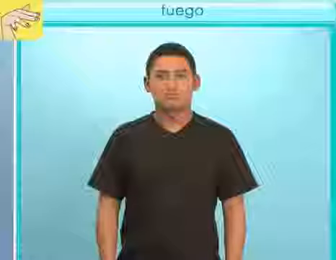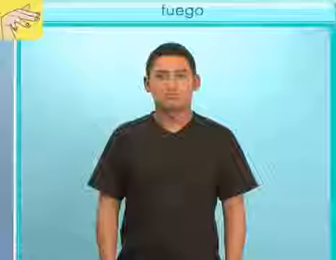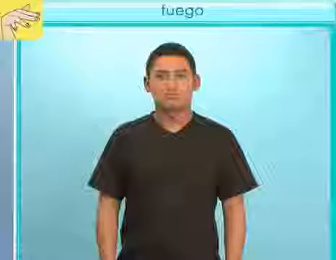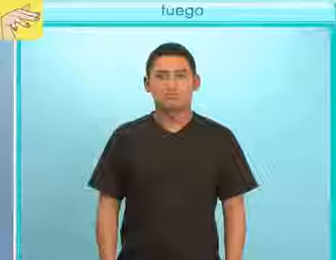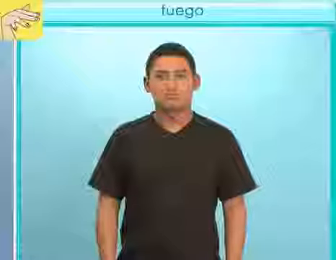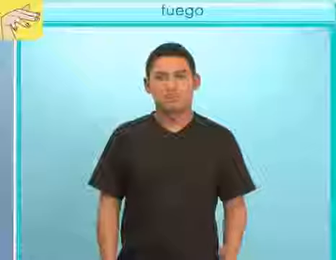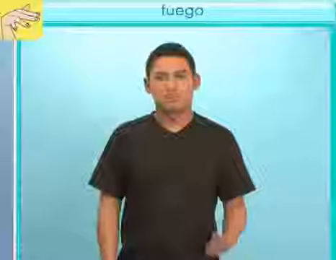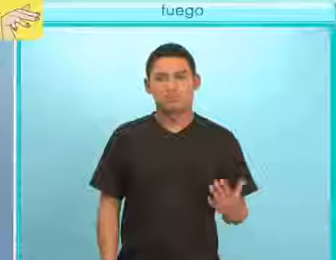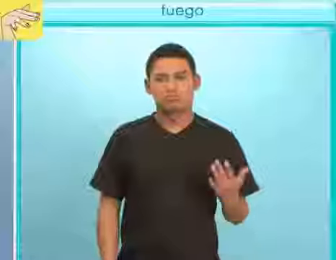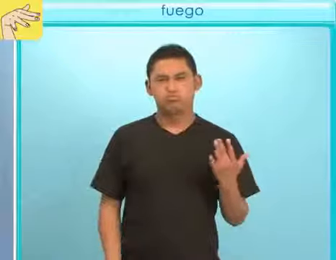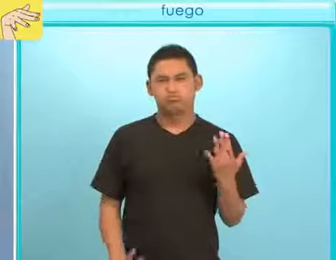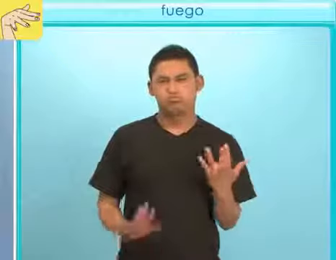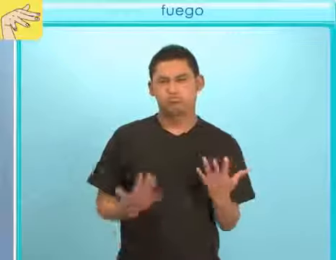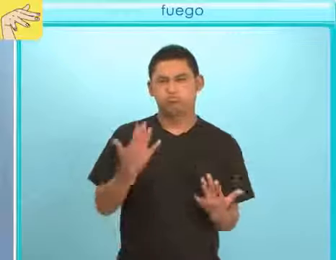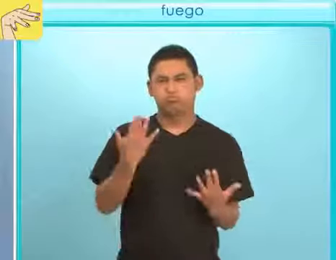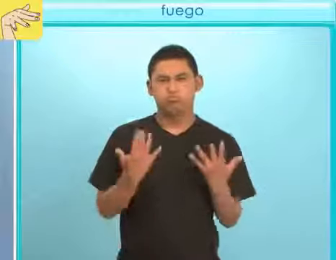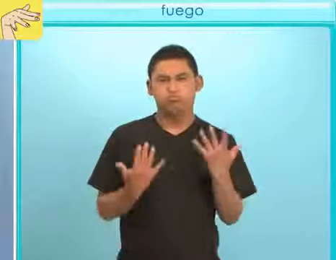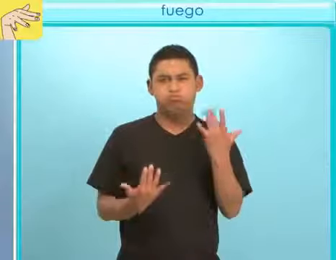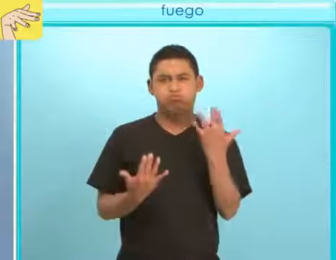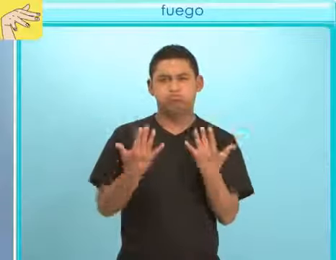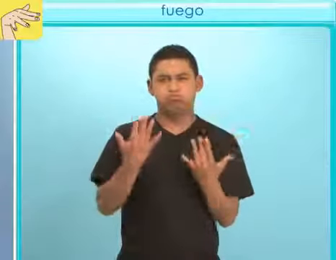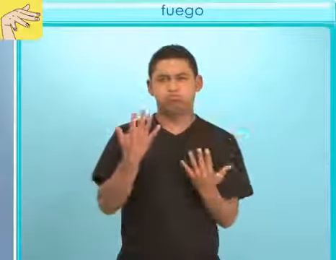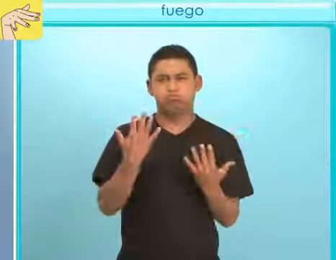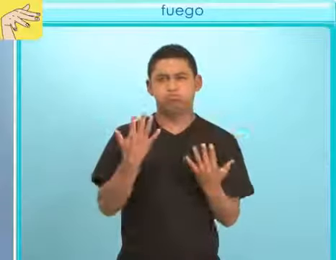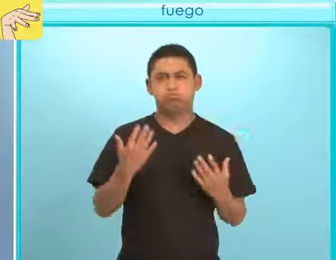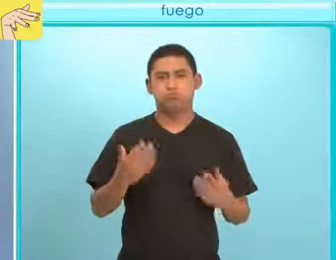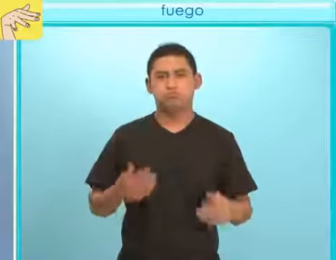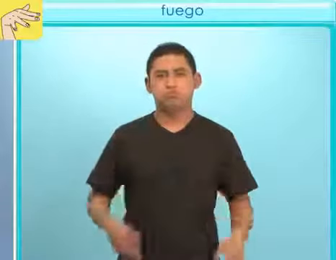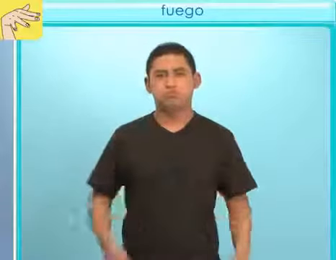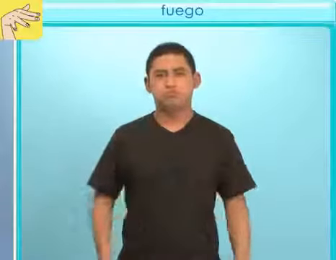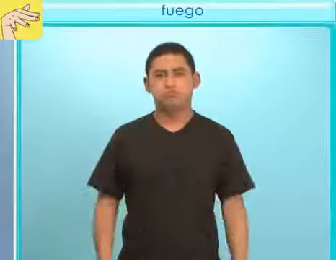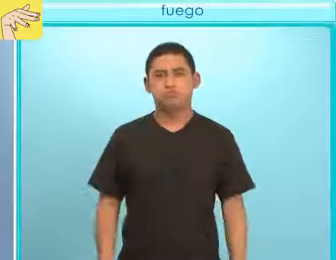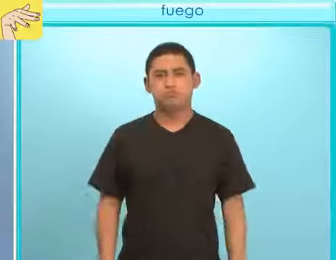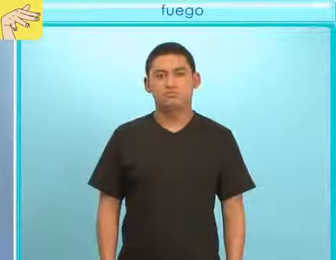FUEGO